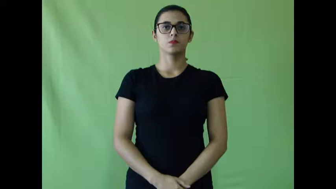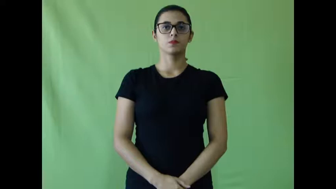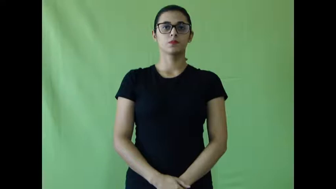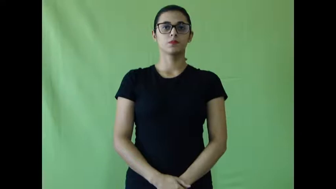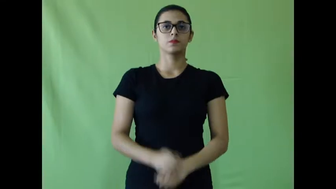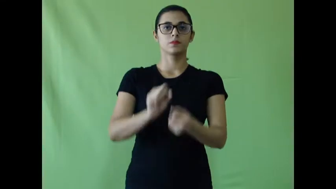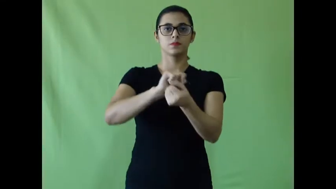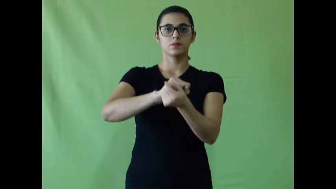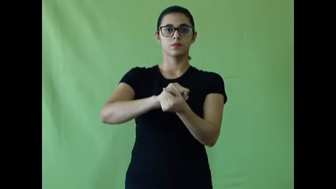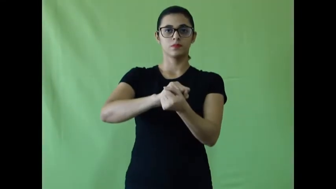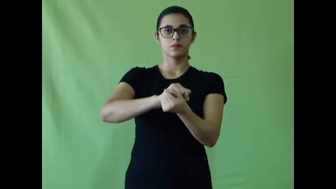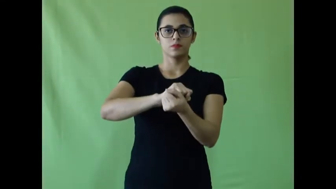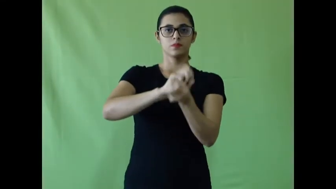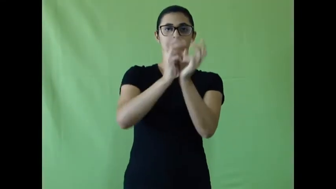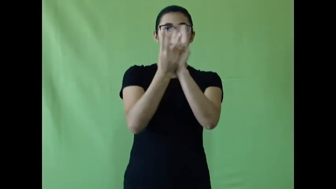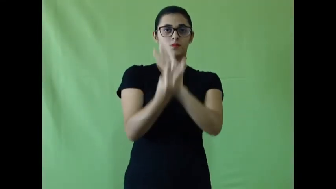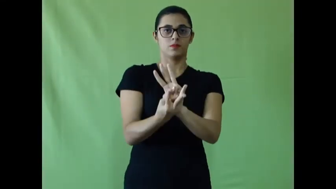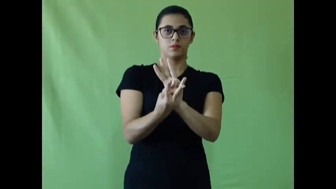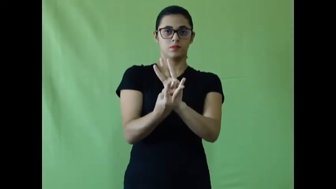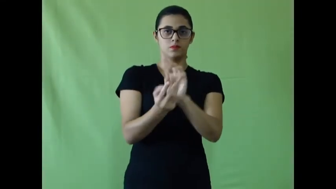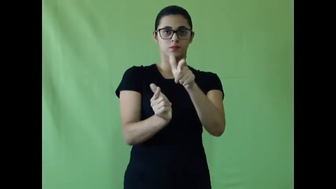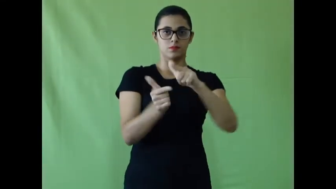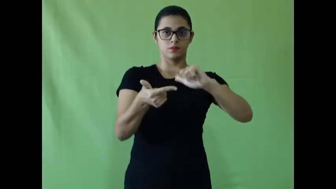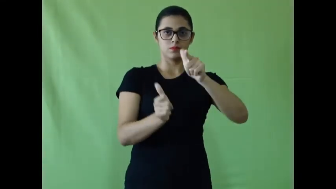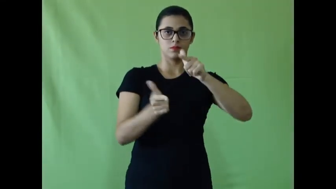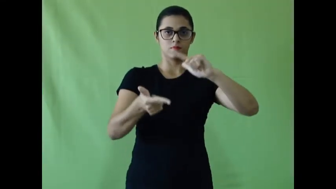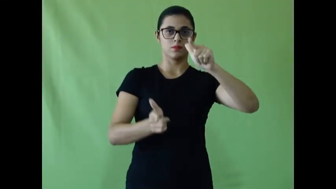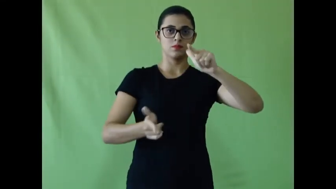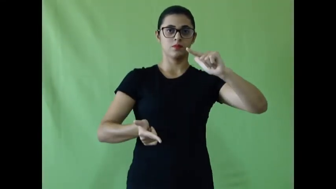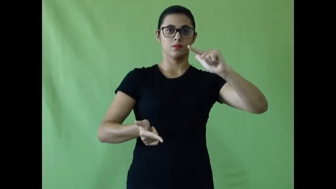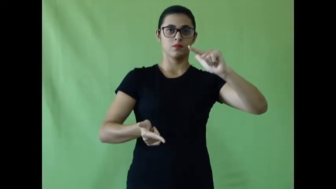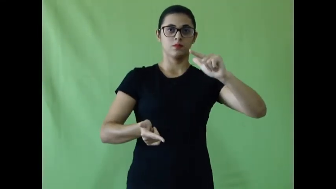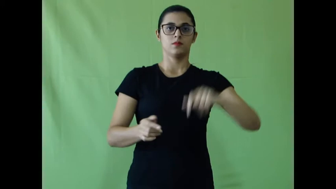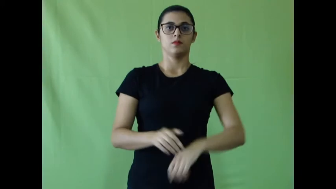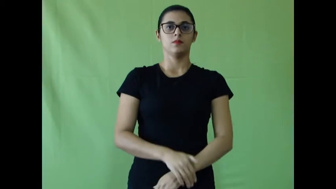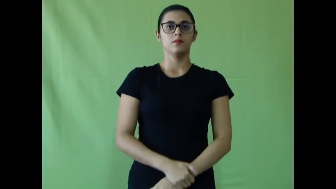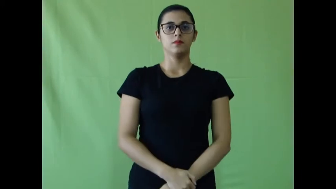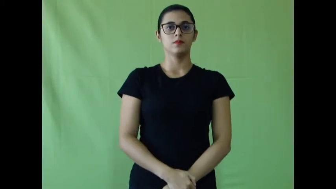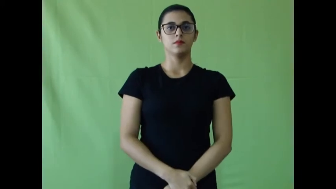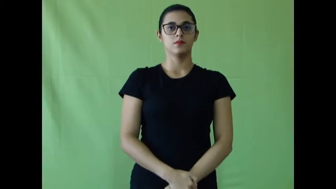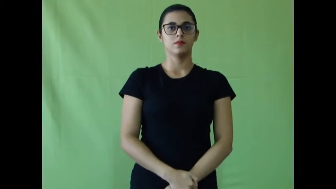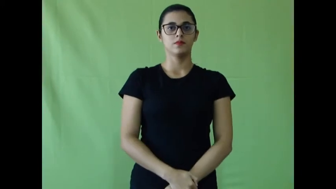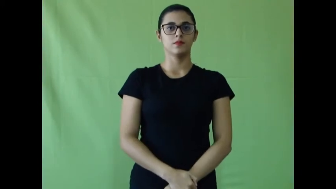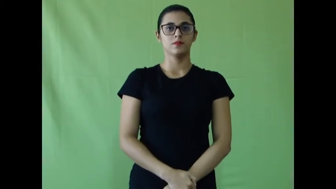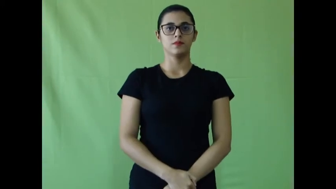Cristalografia